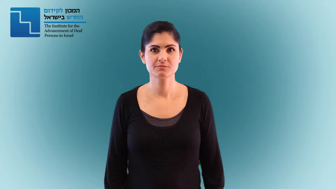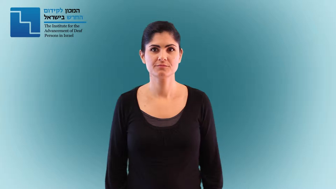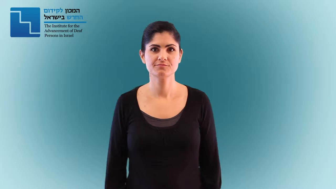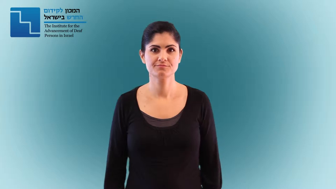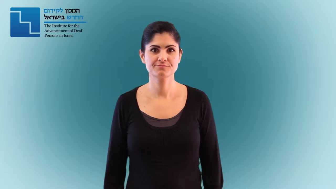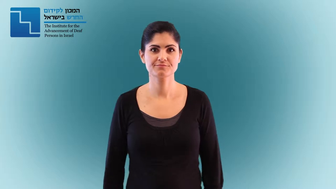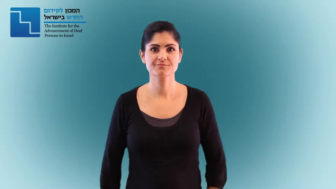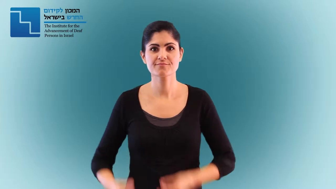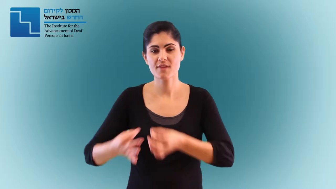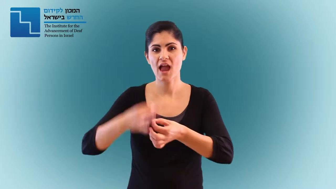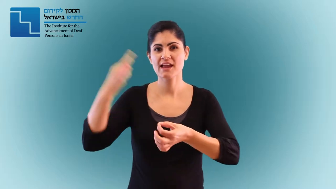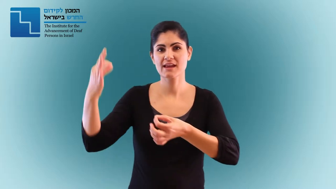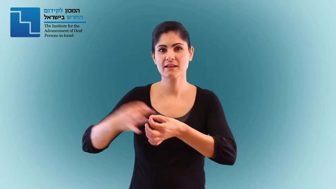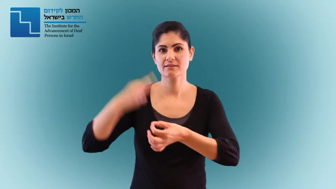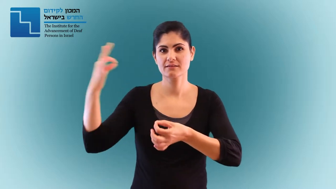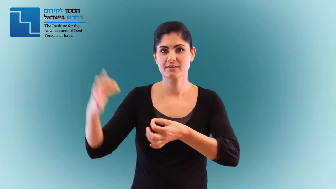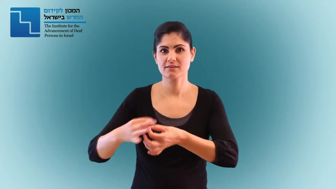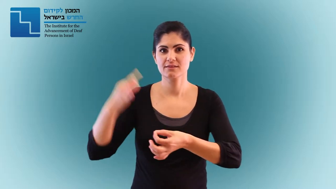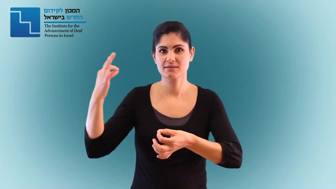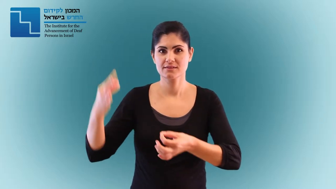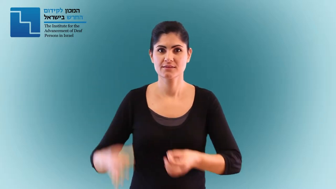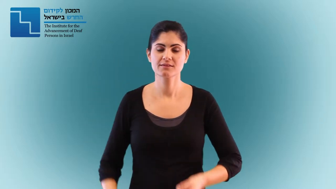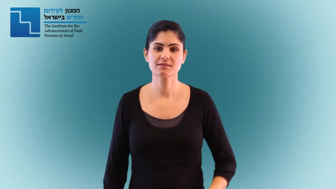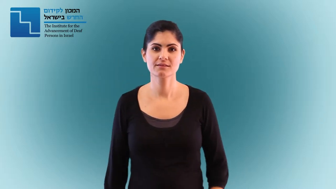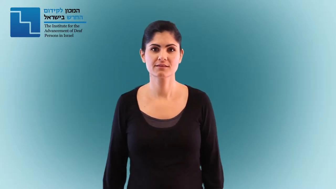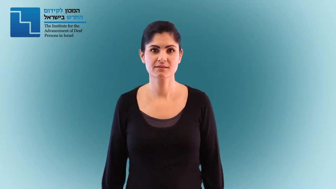חייט